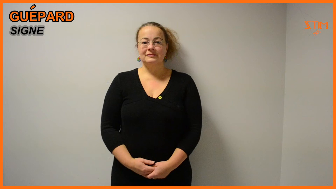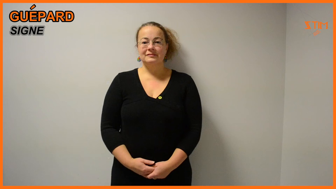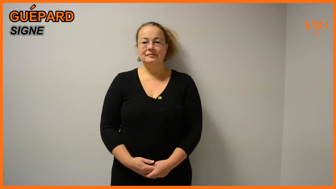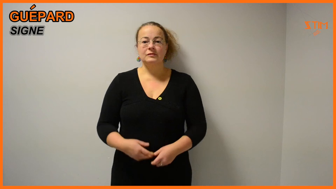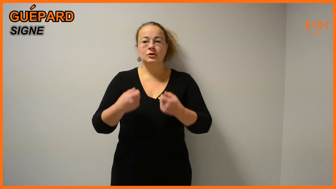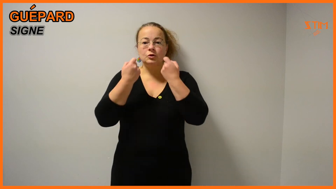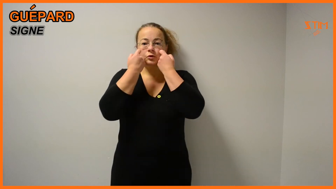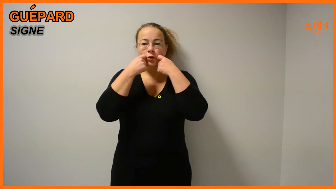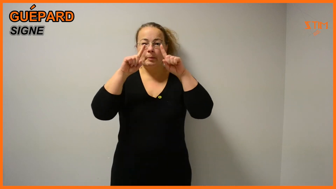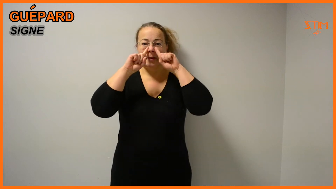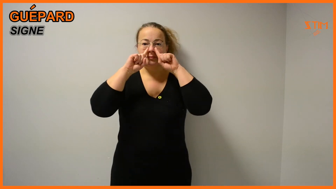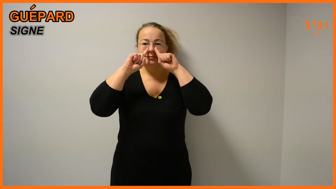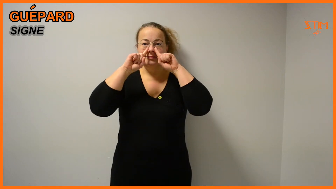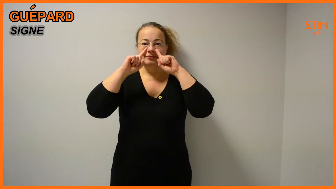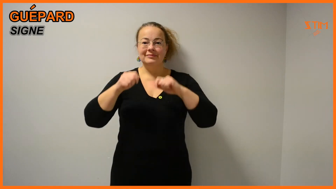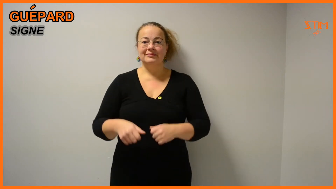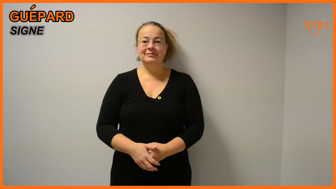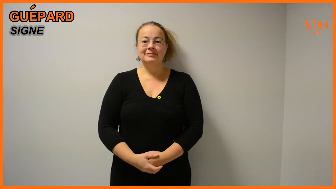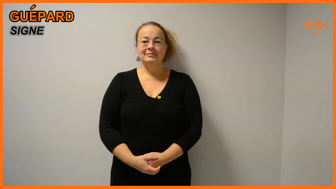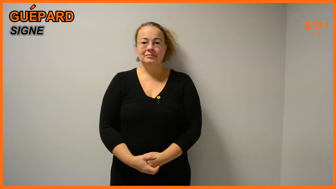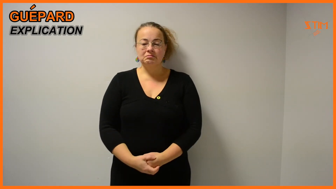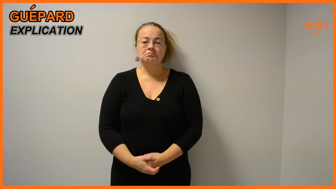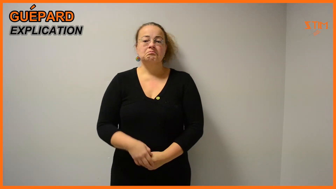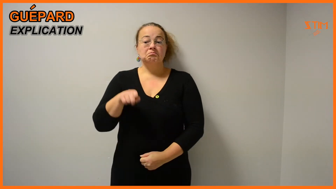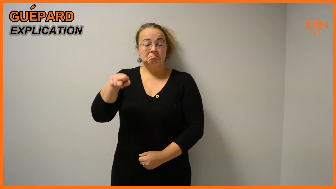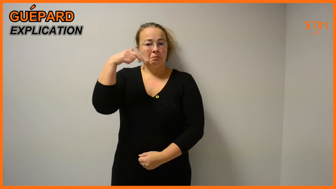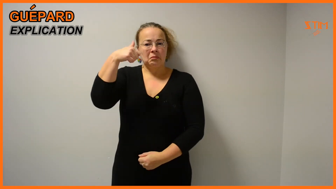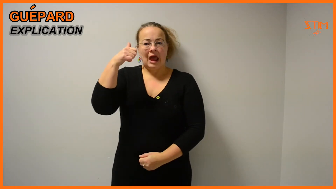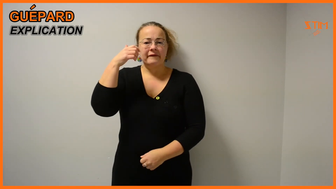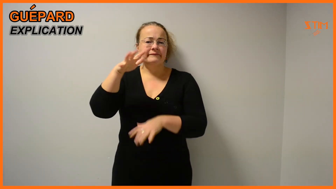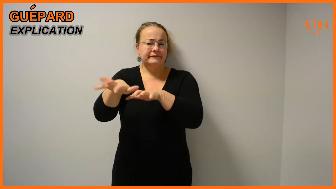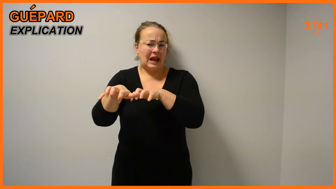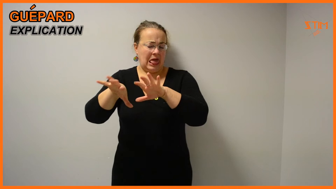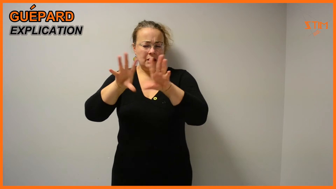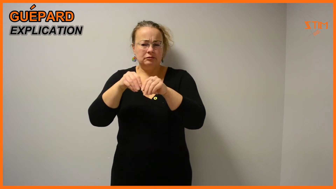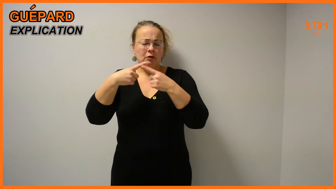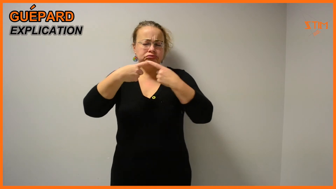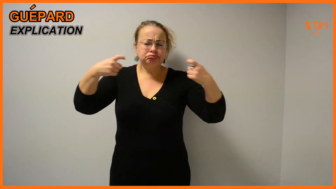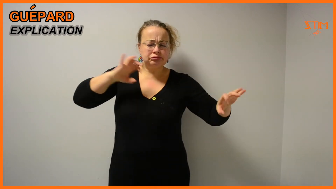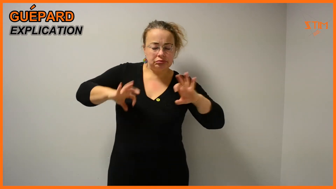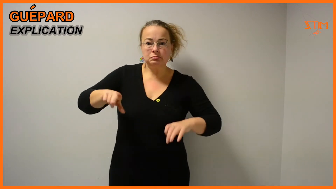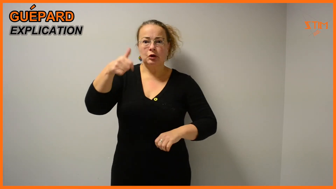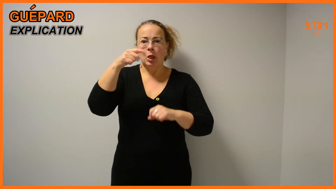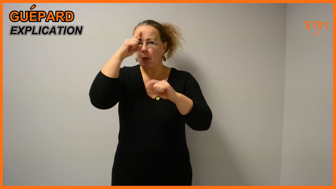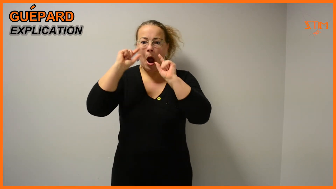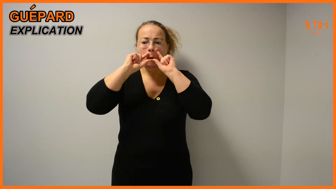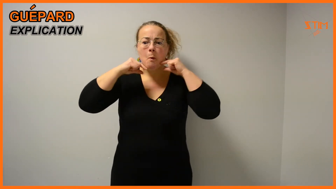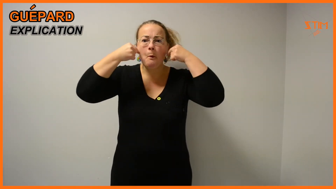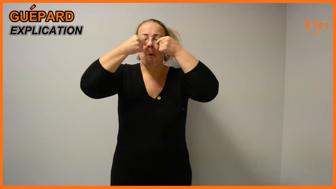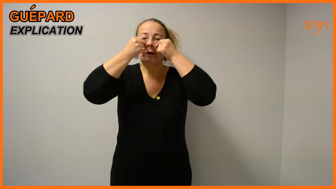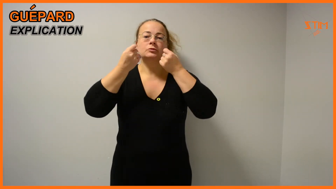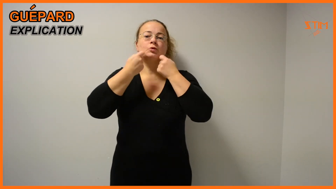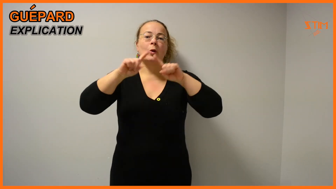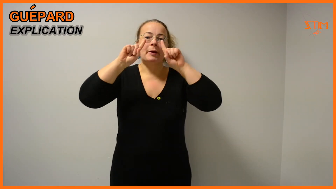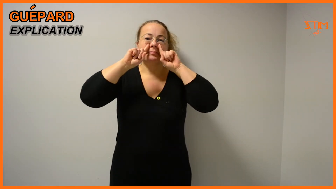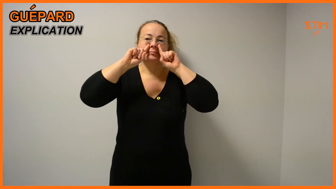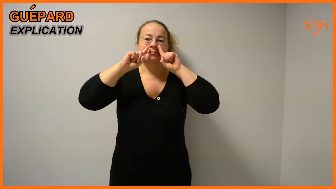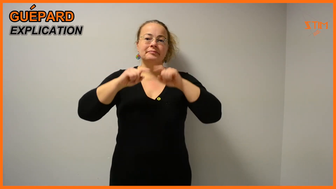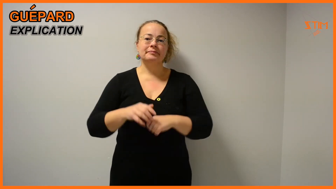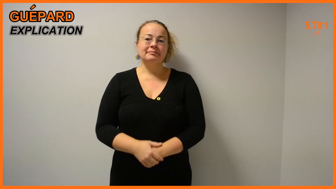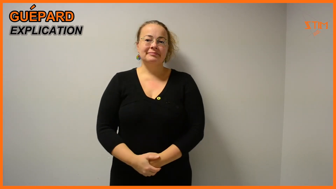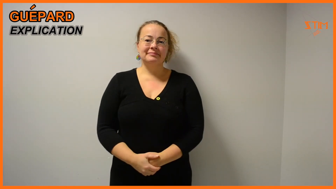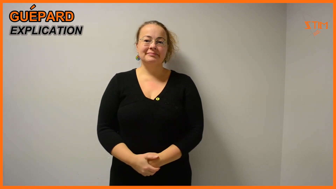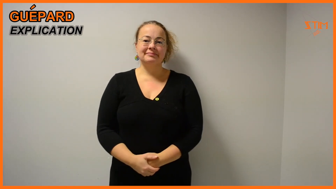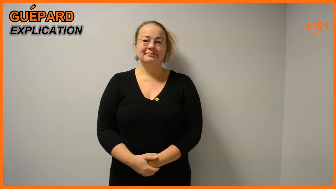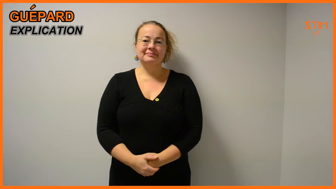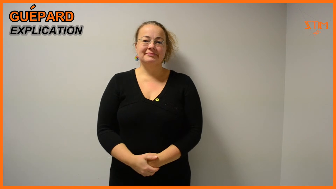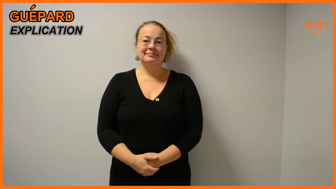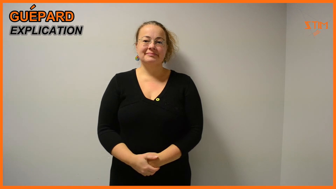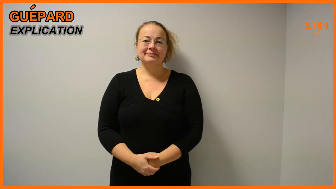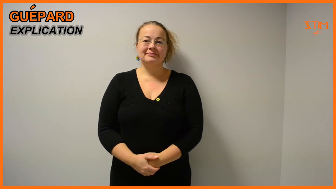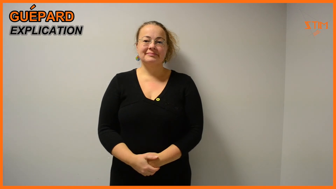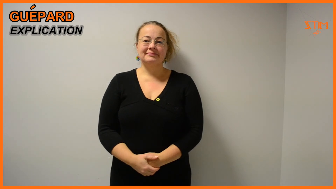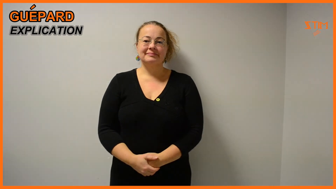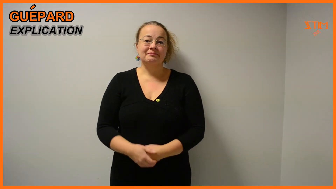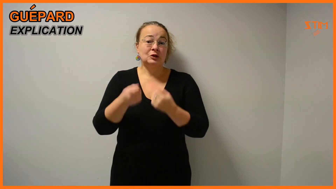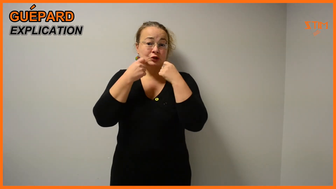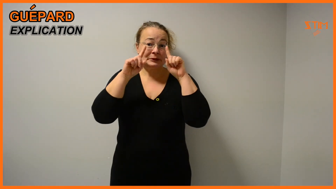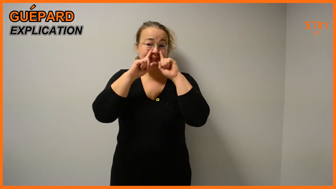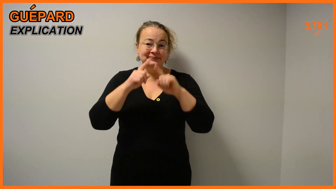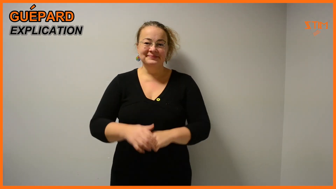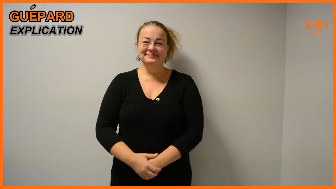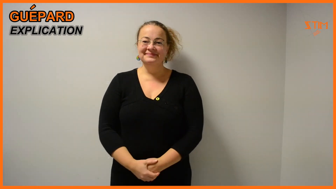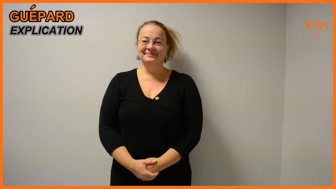Guépard